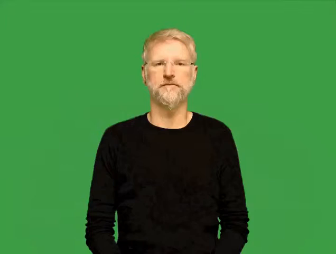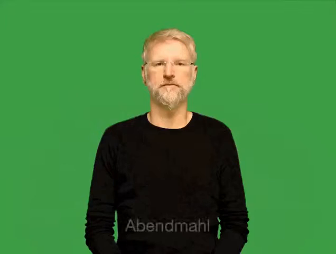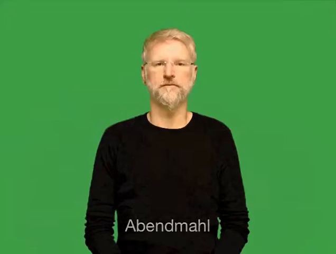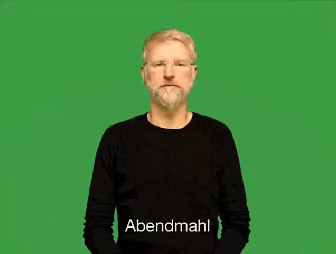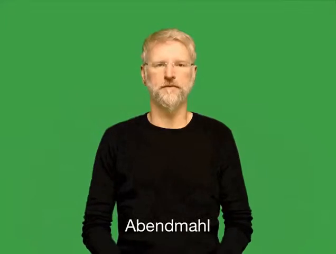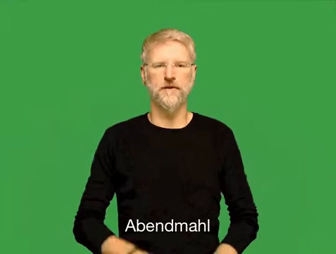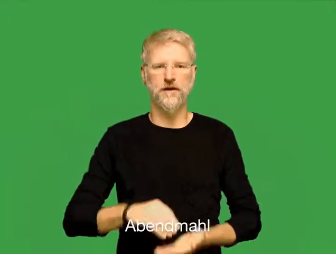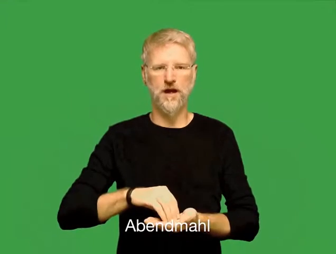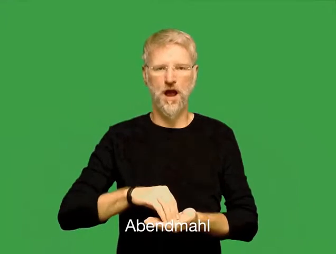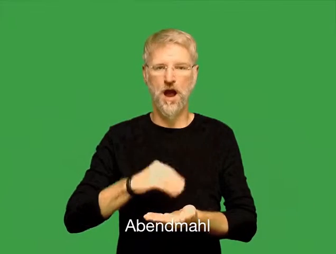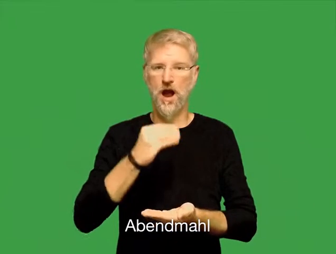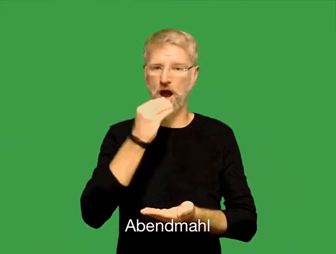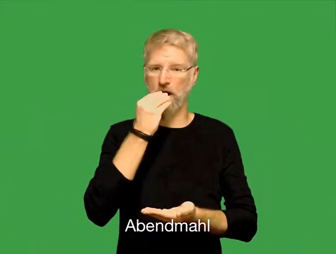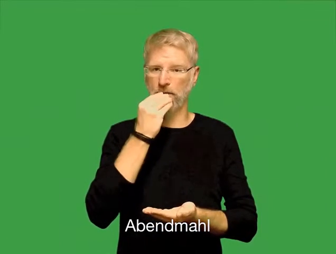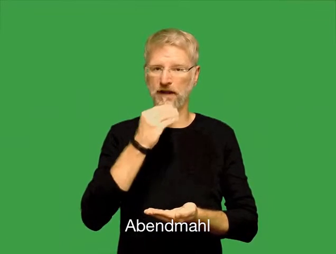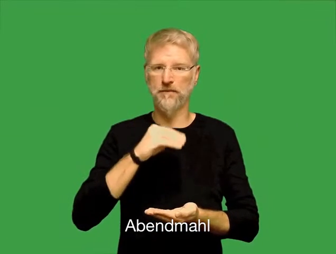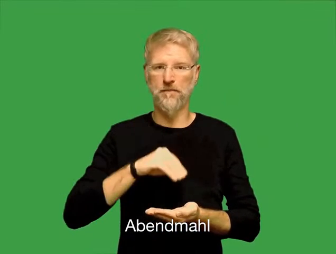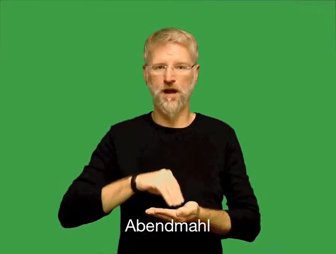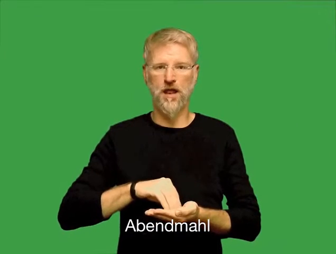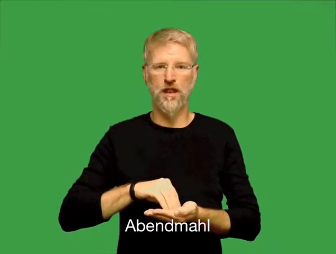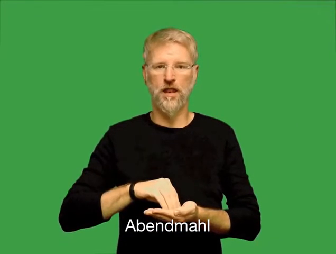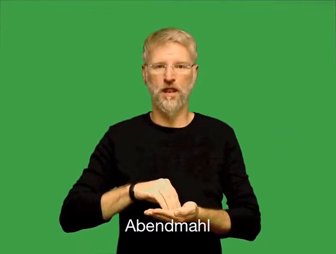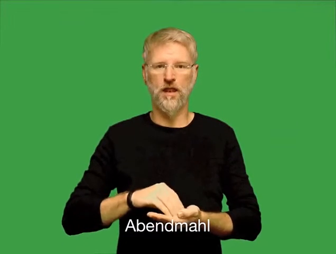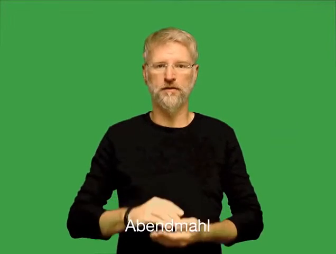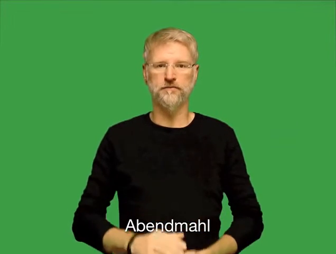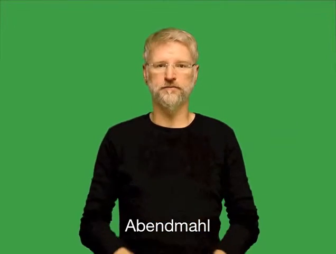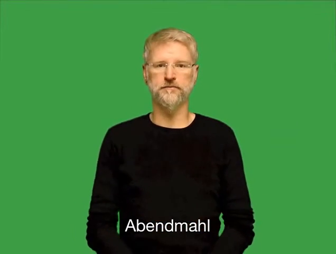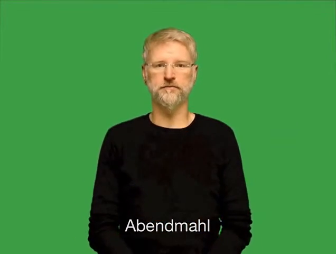Abendmahl